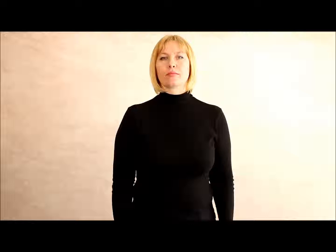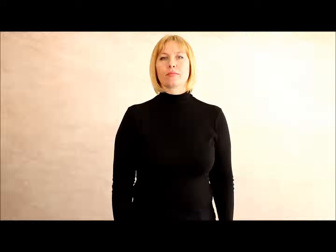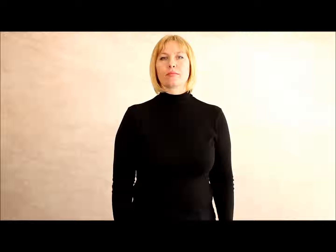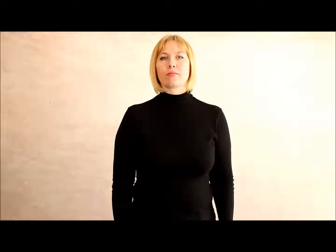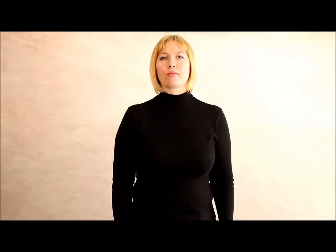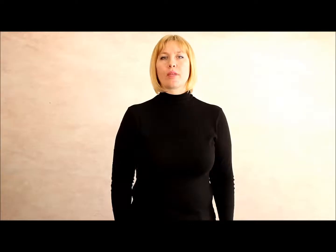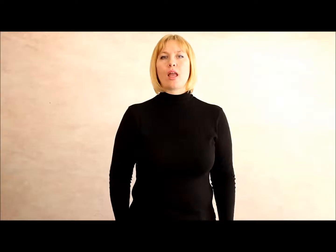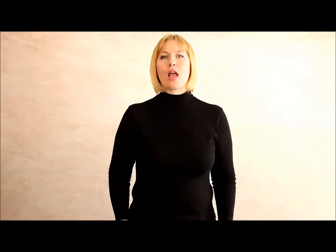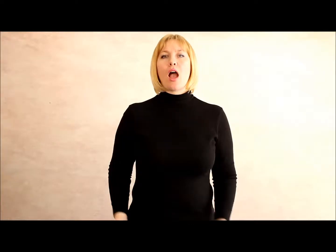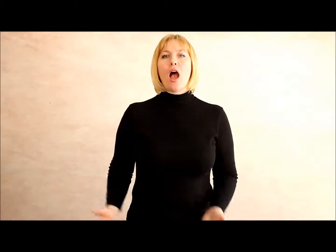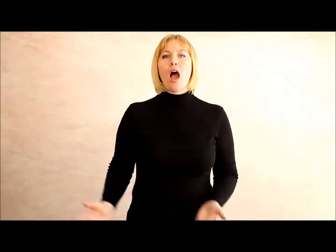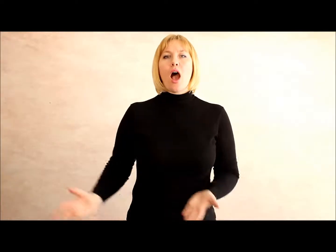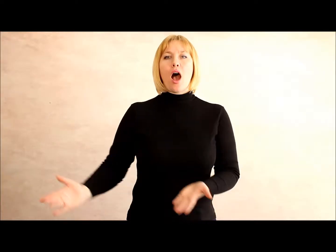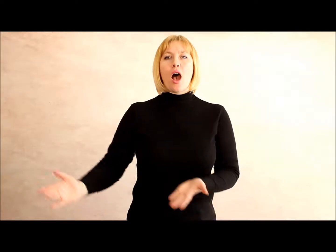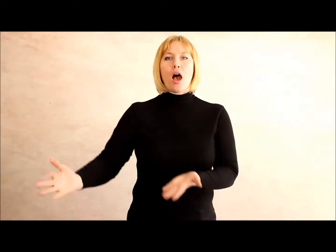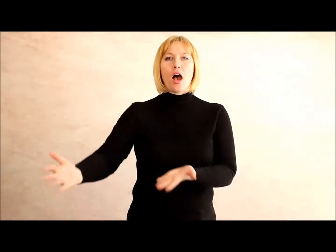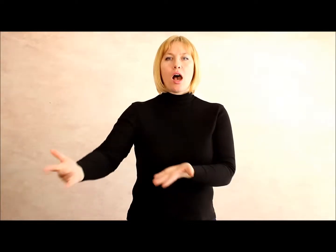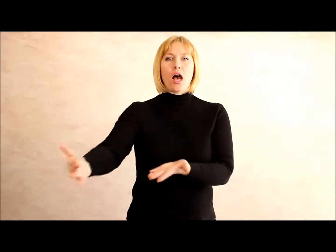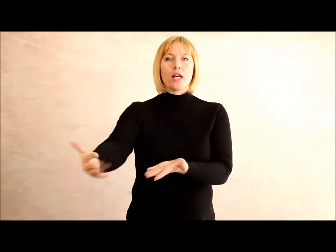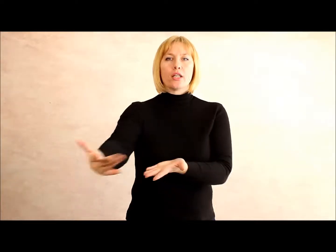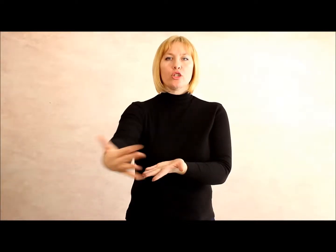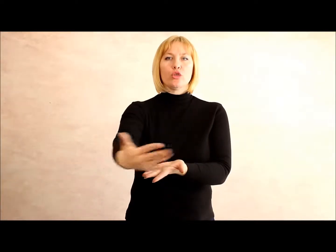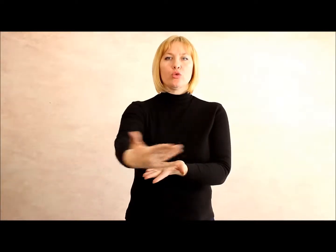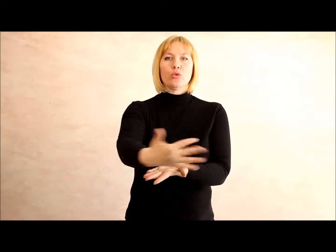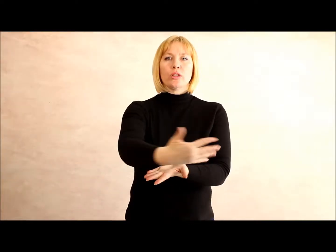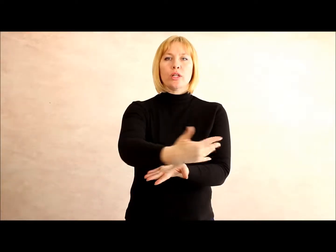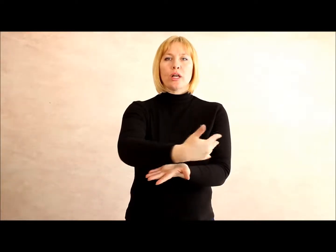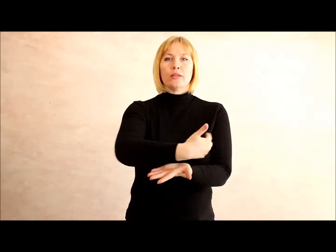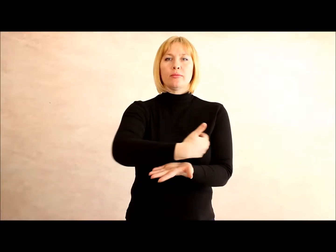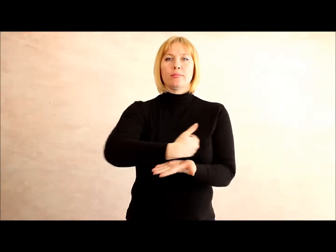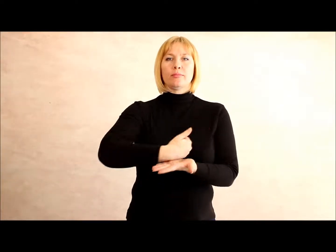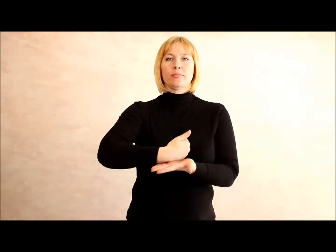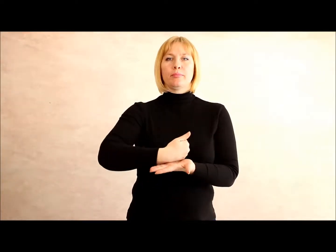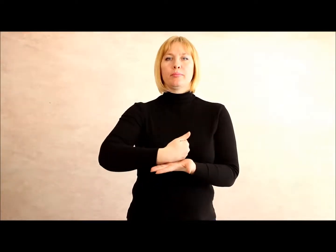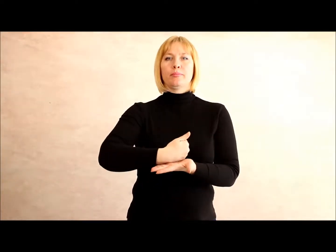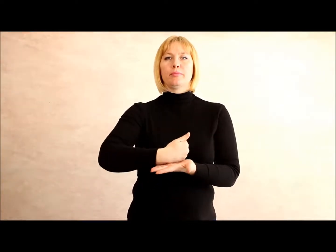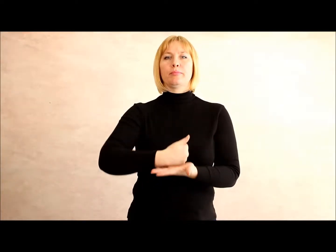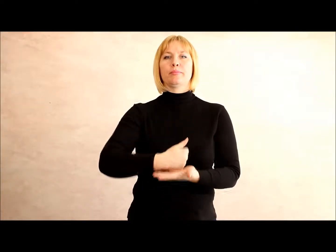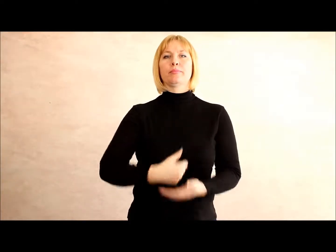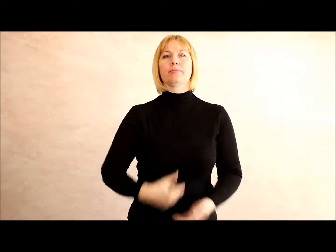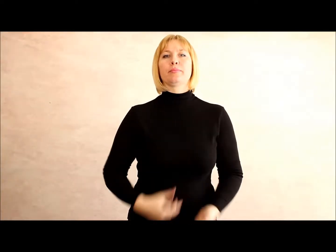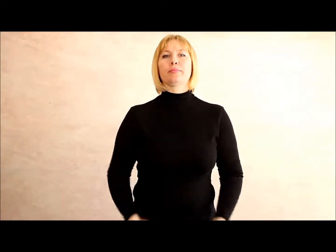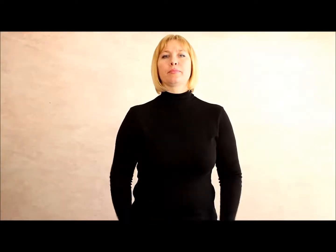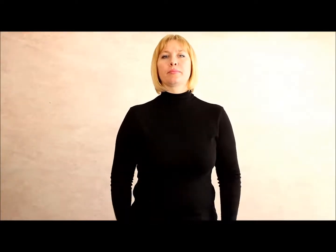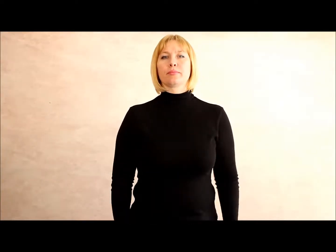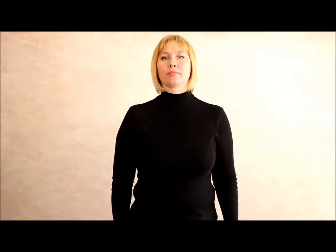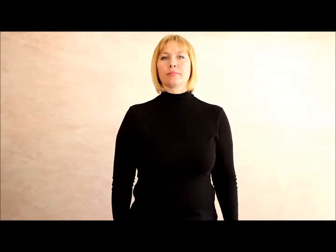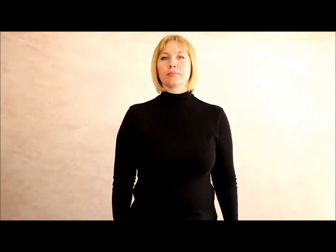A aduna